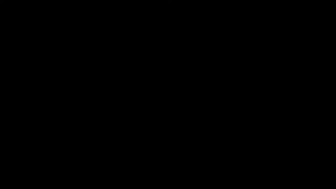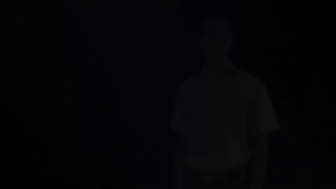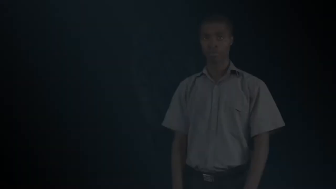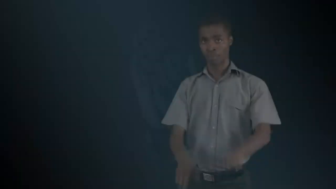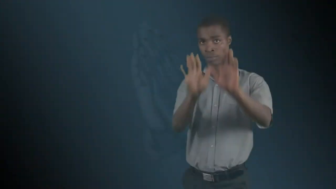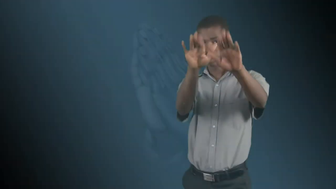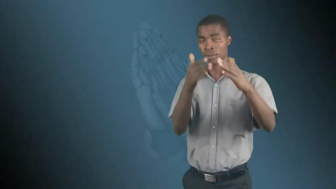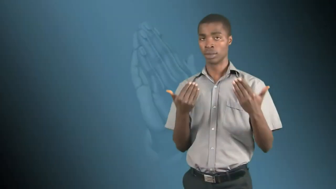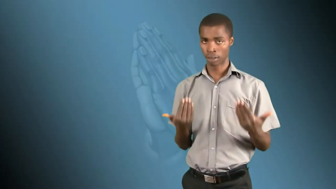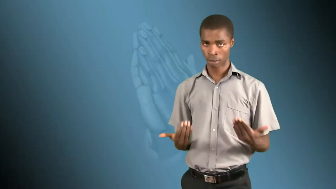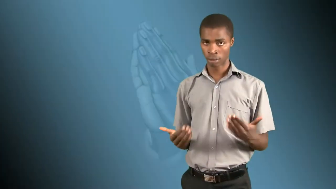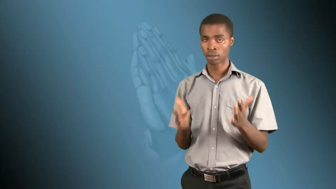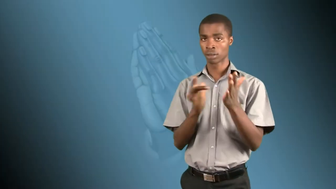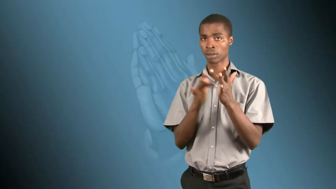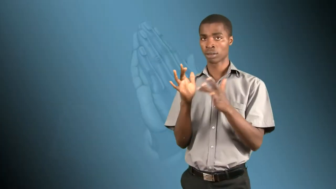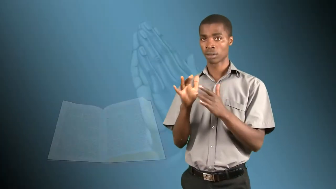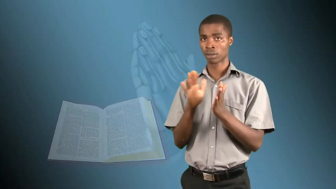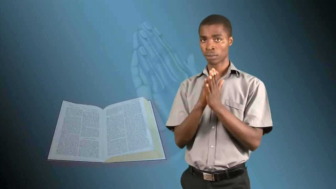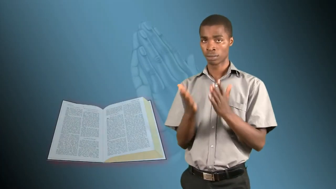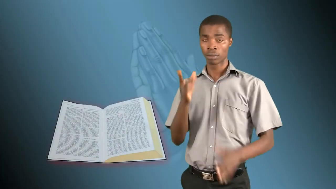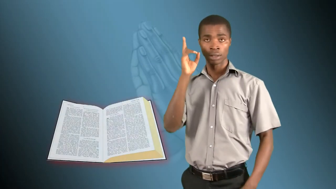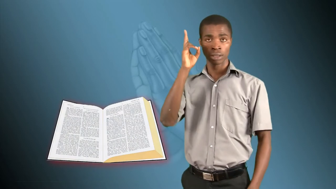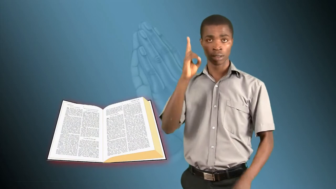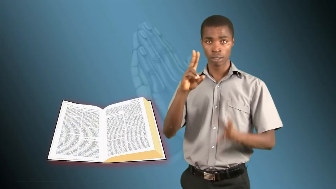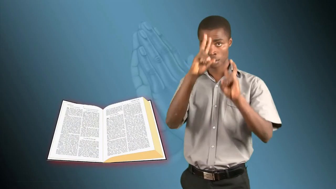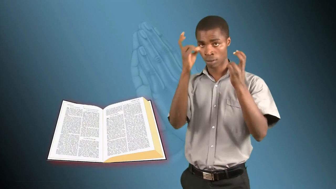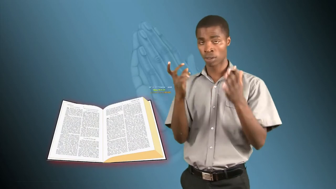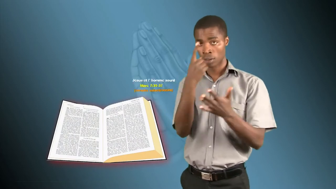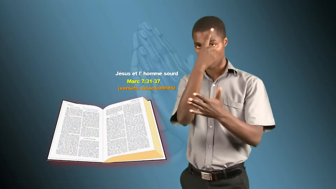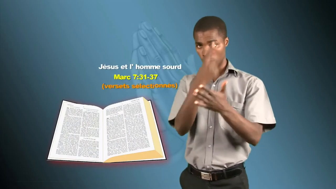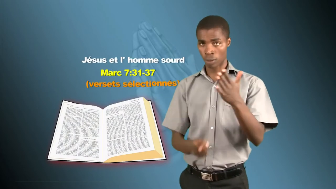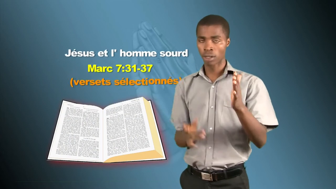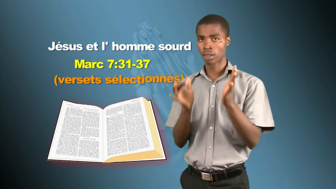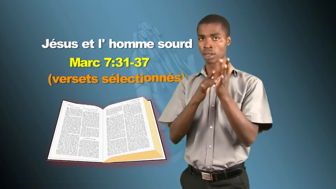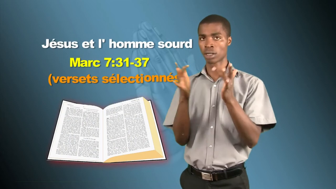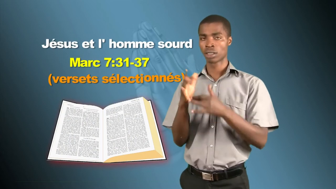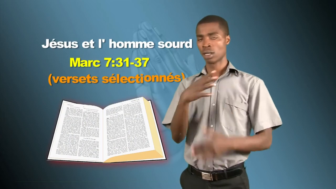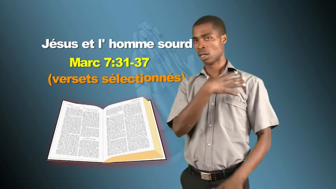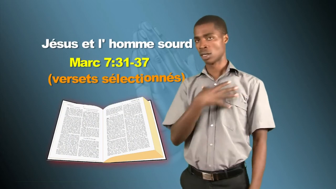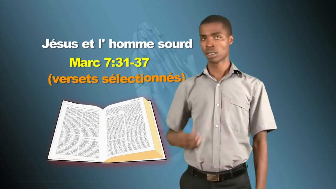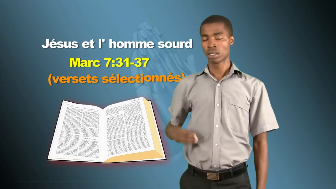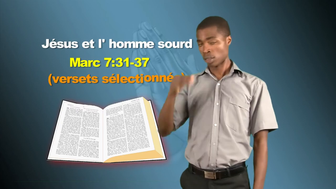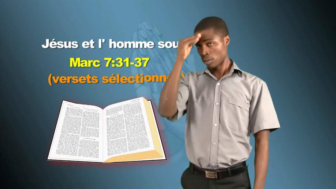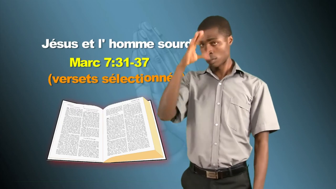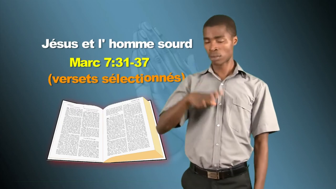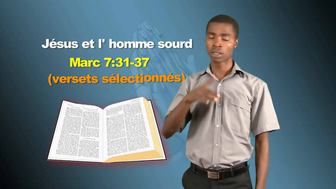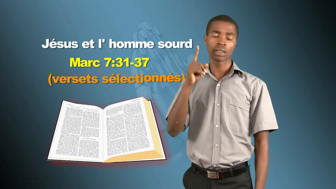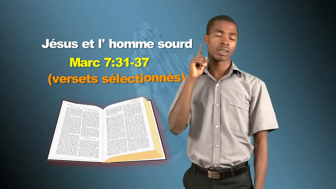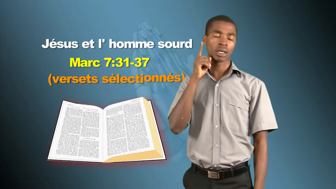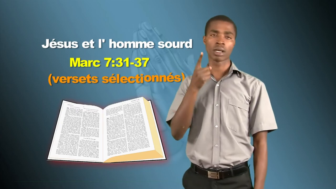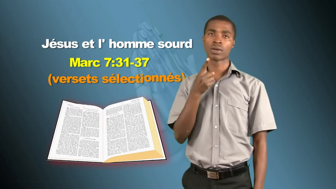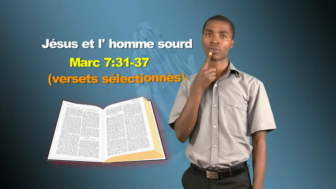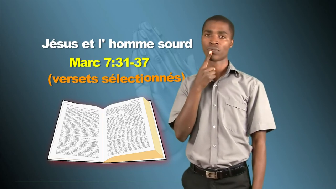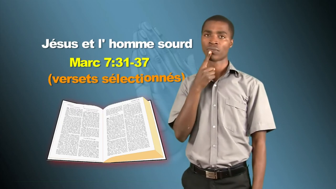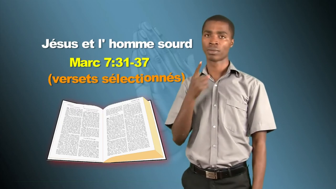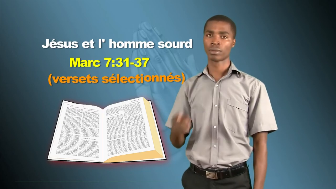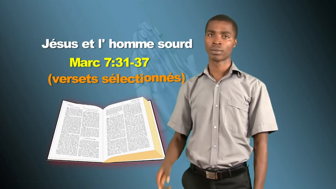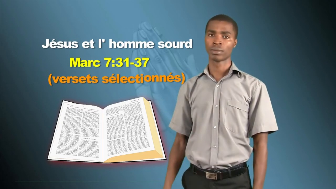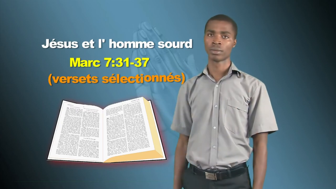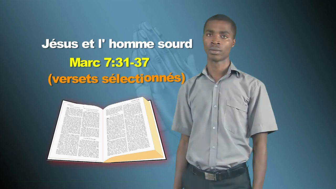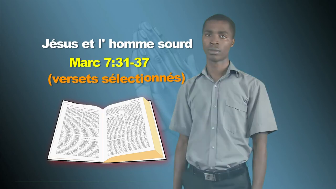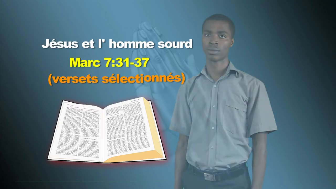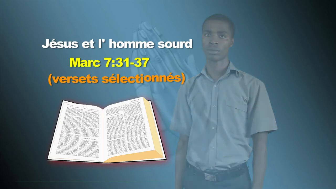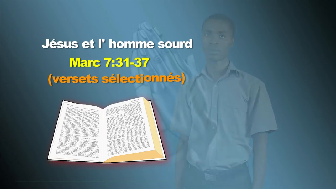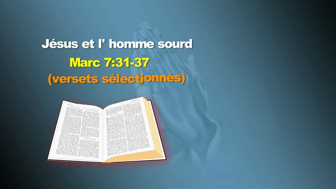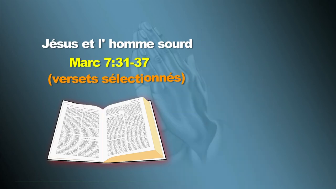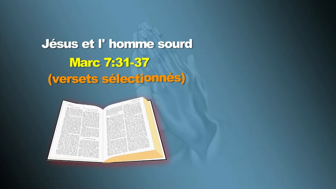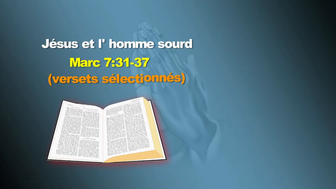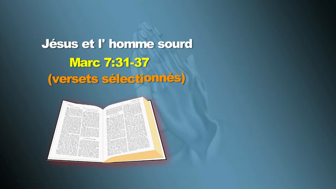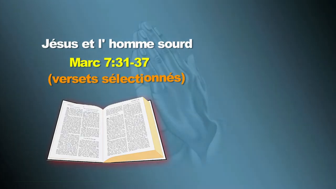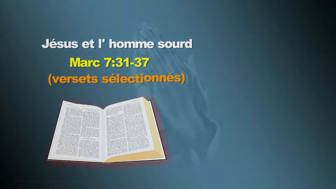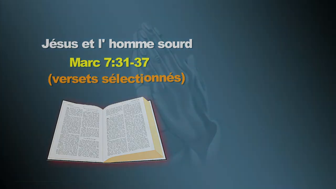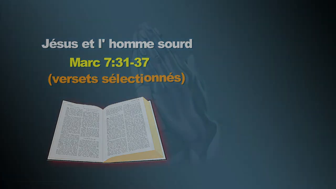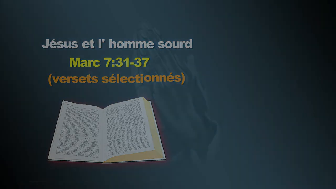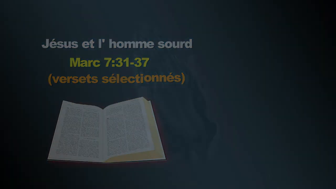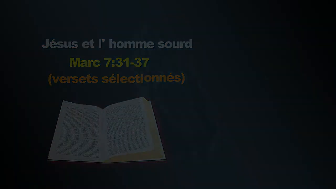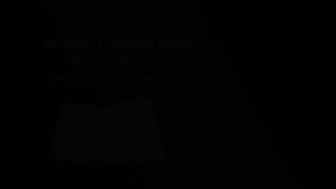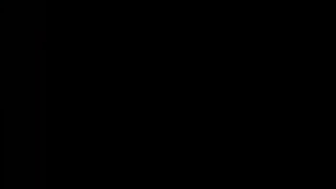Jésus et l' homme sourd